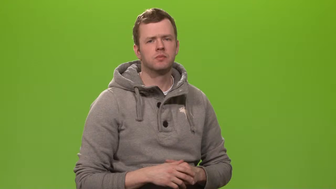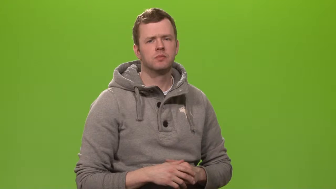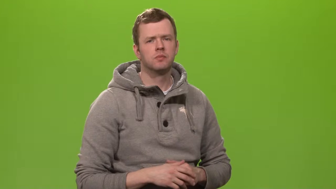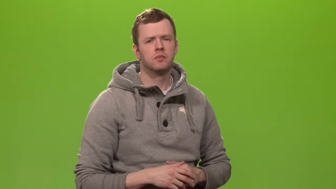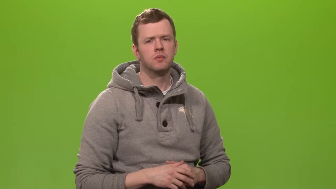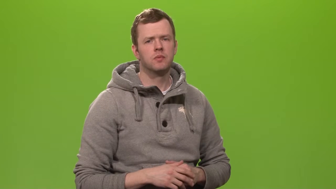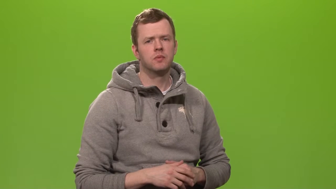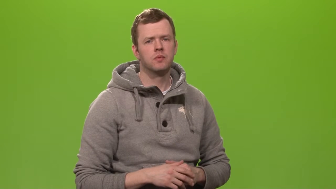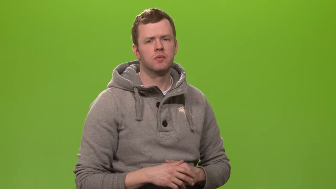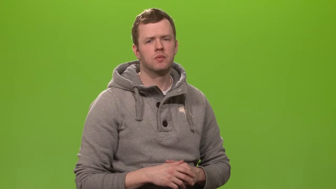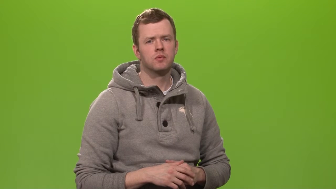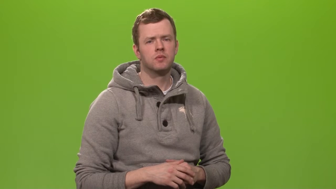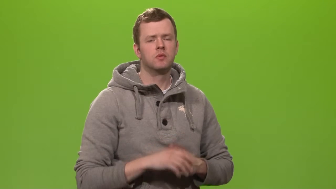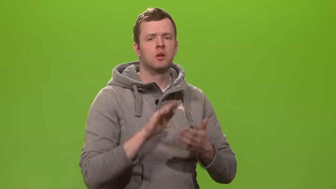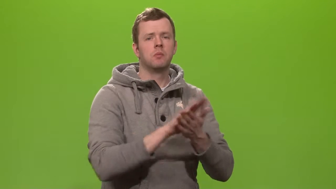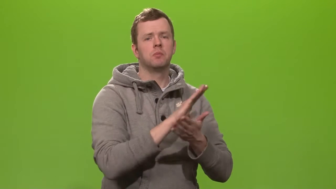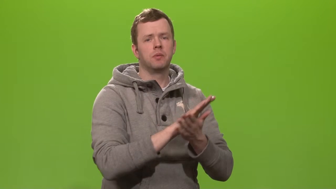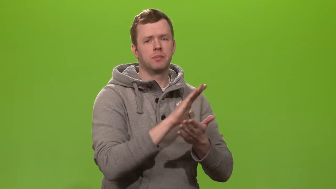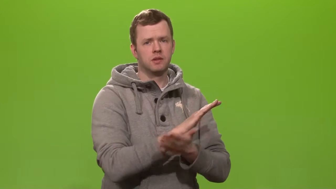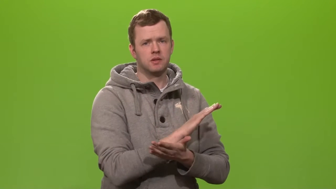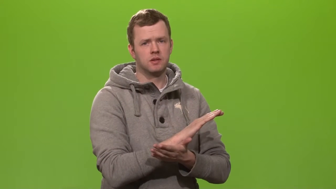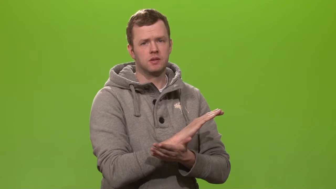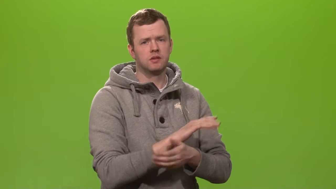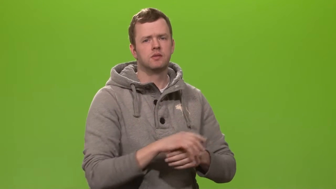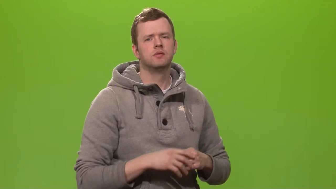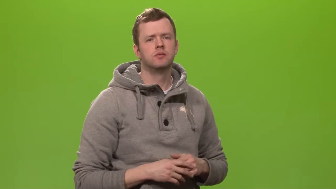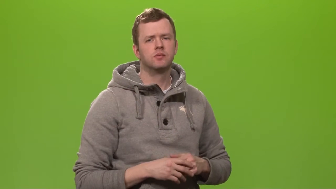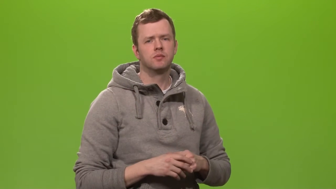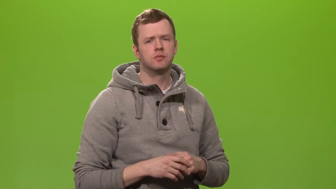Pappír